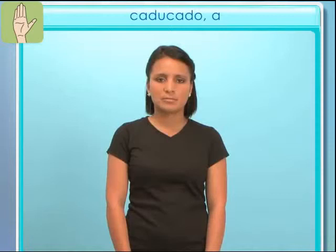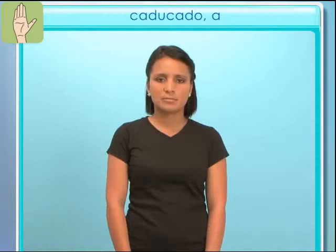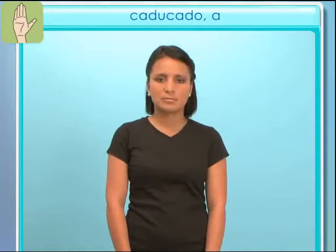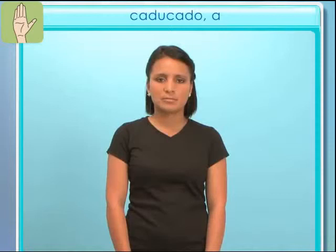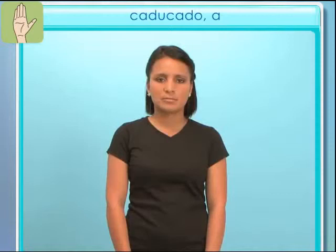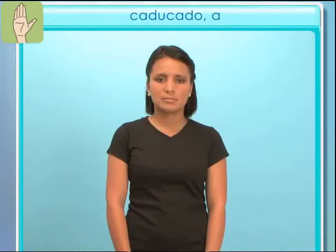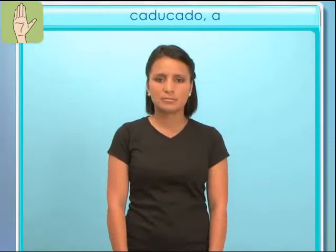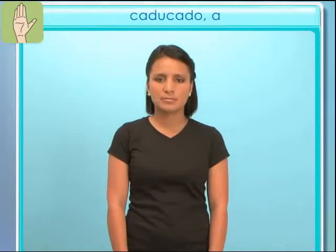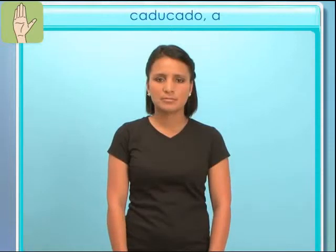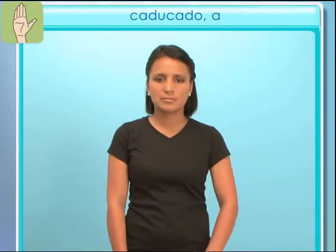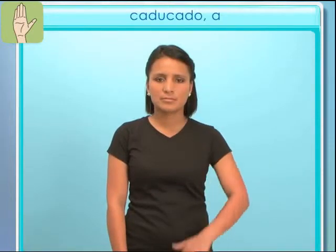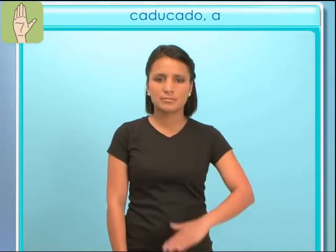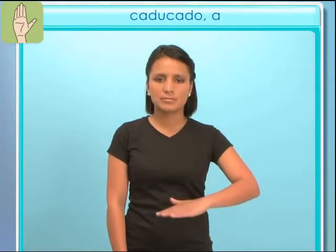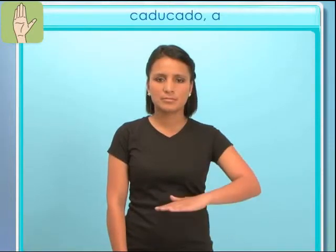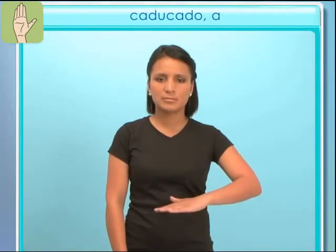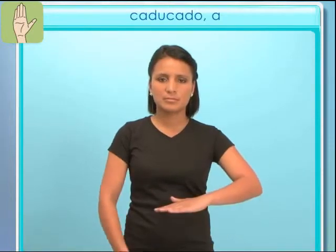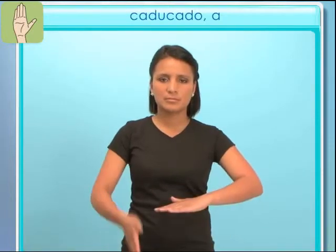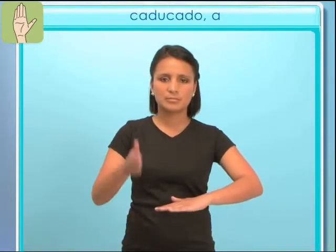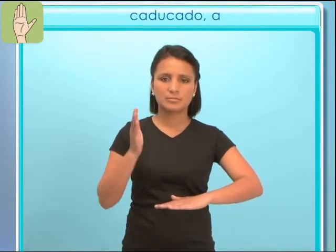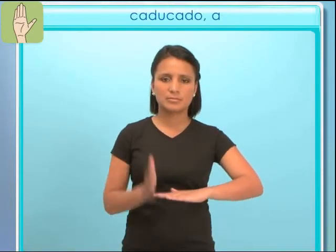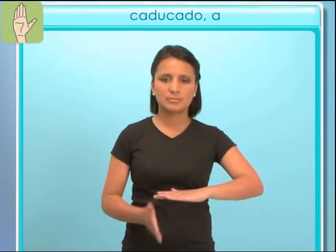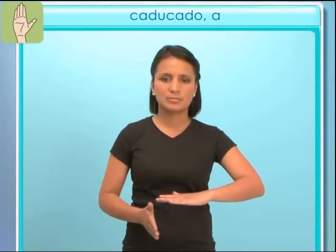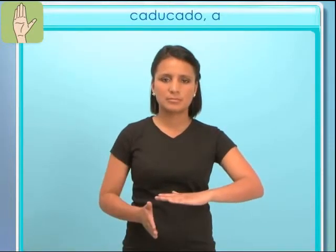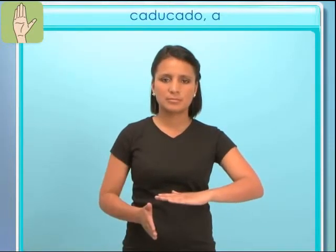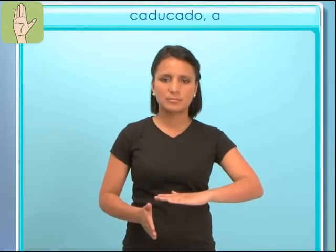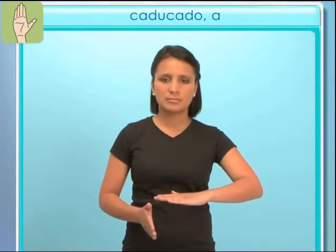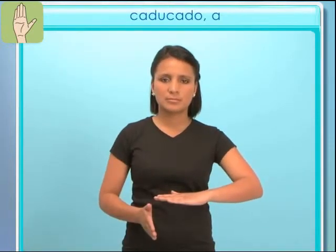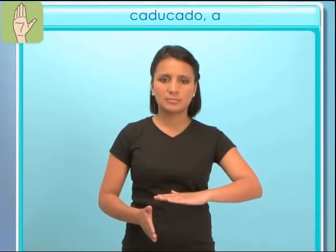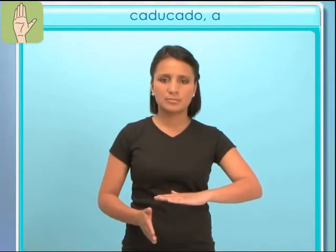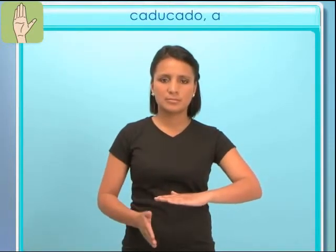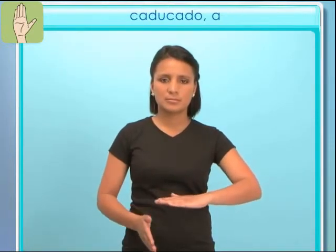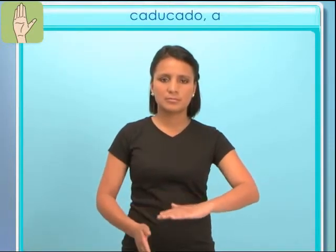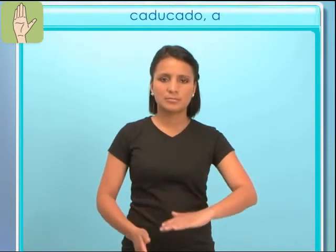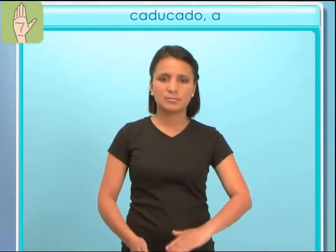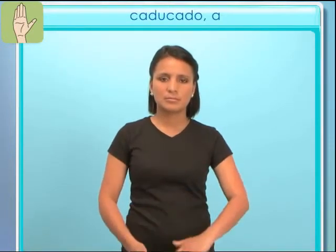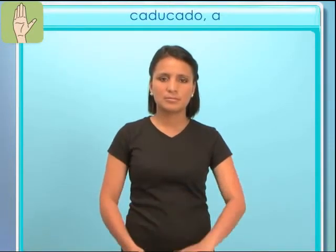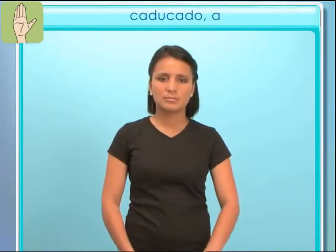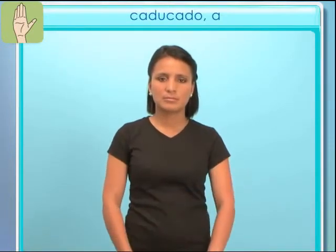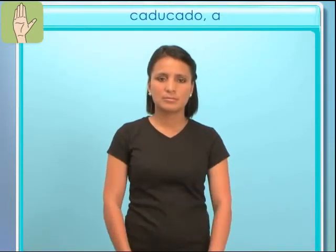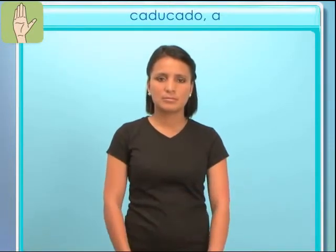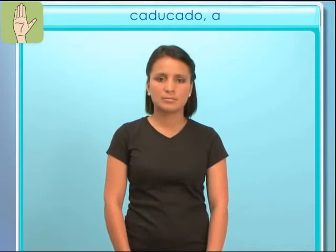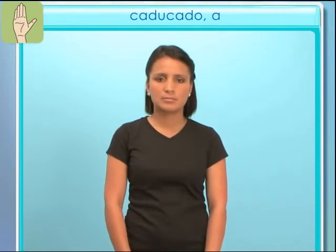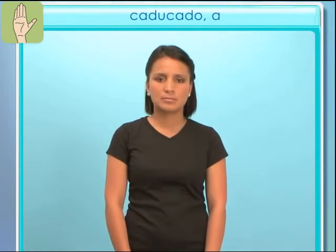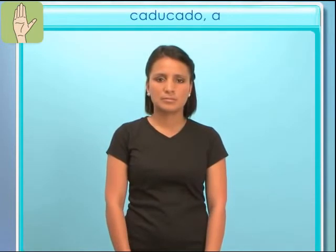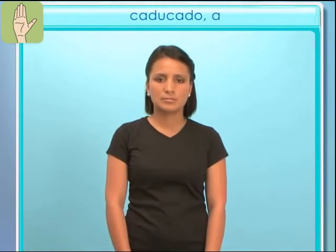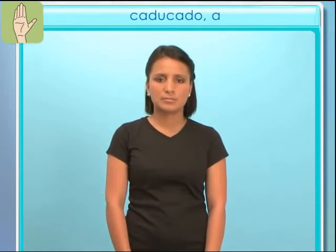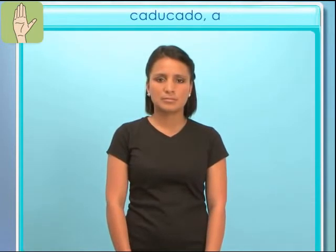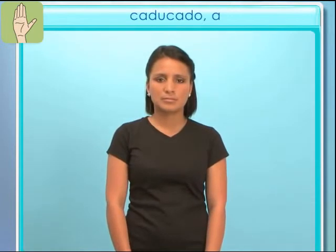CADUCADO A